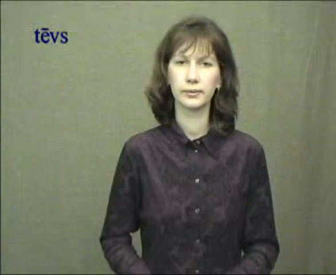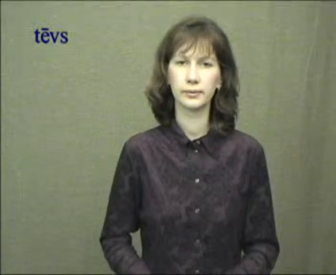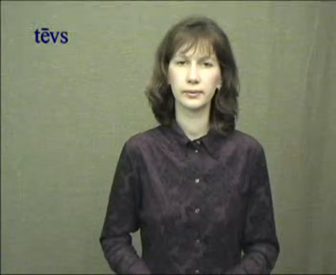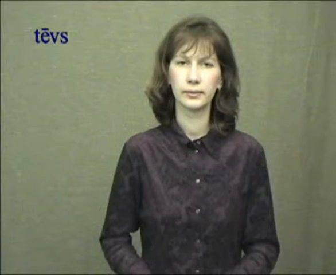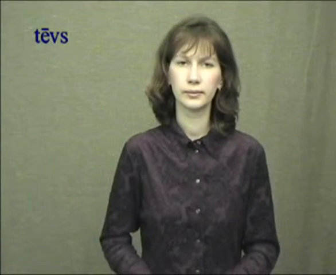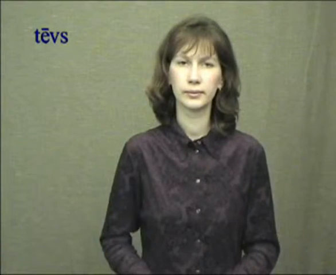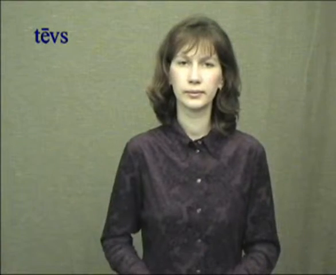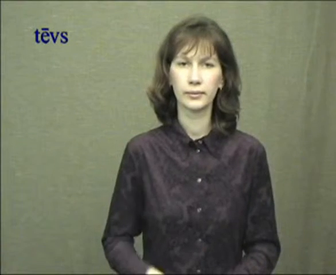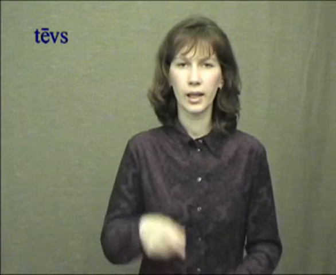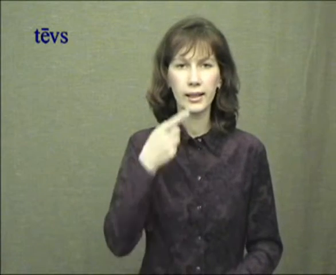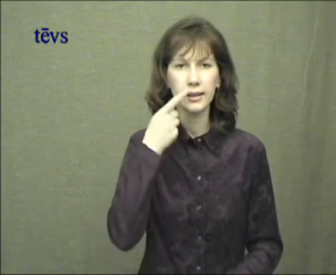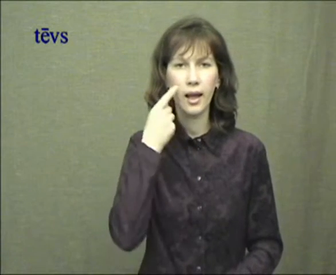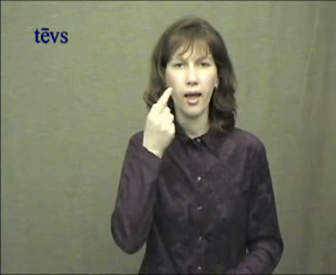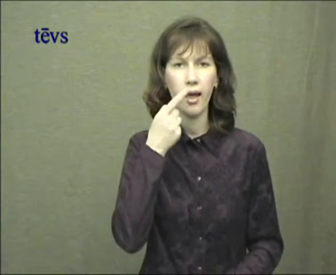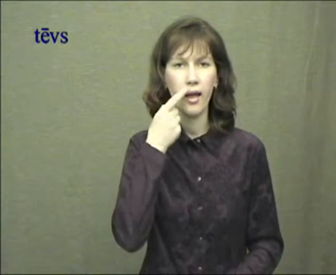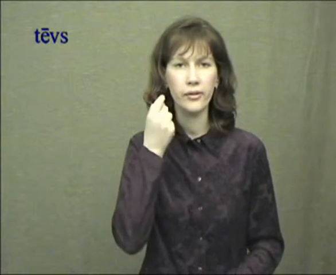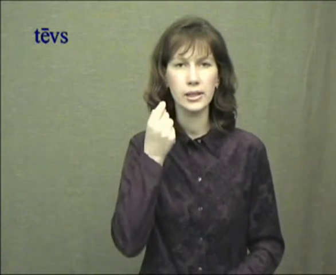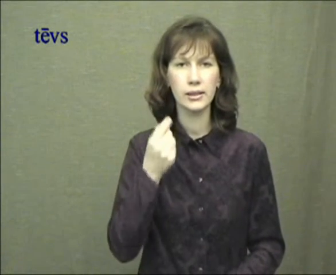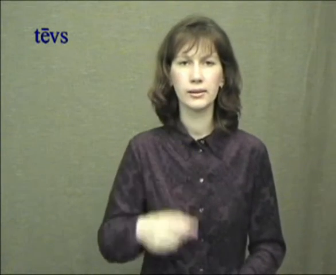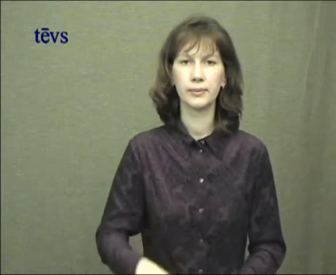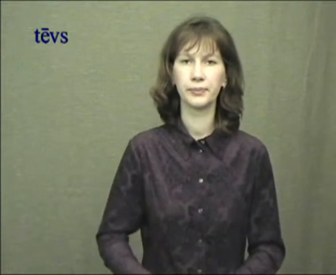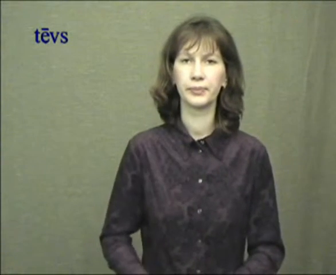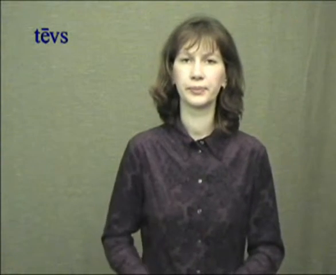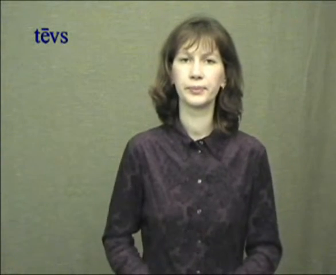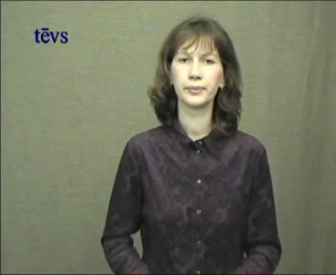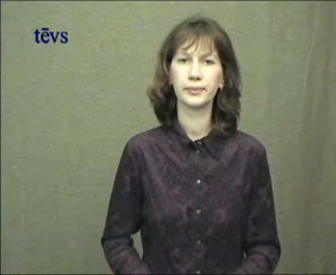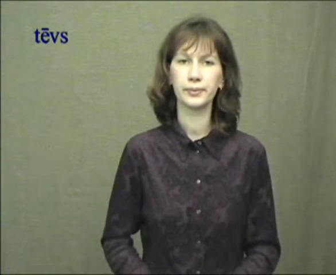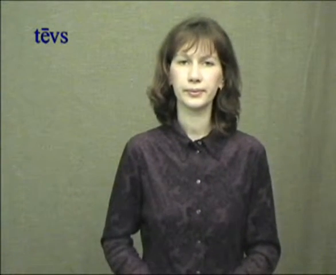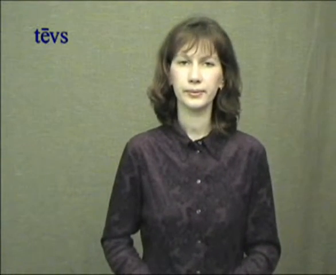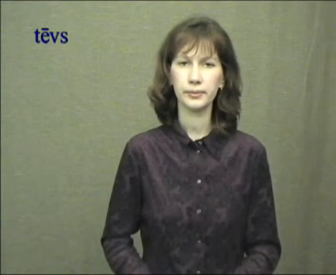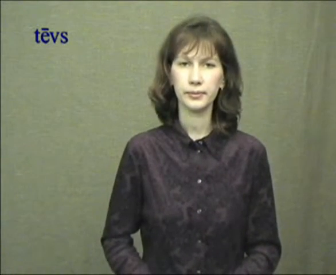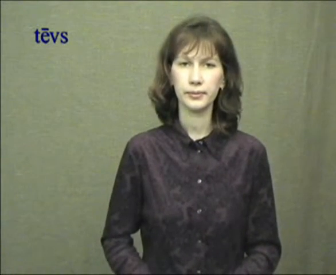tevs